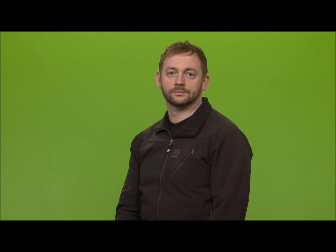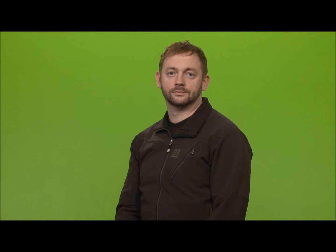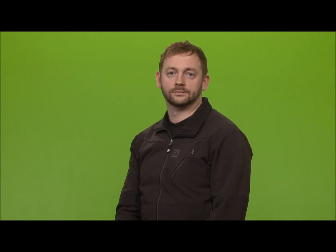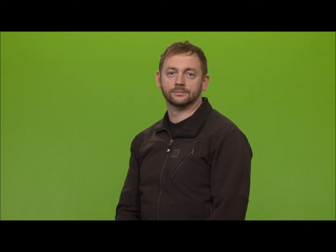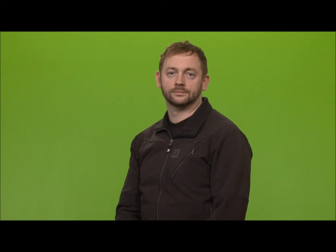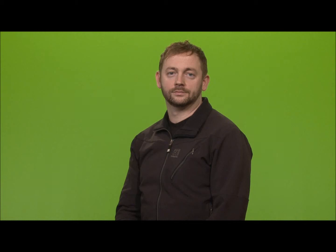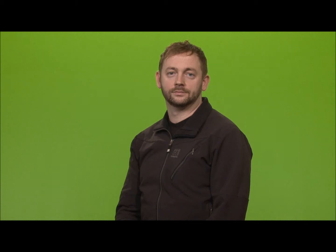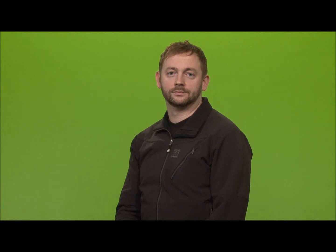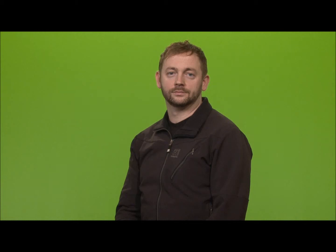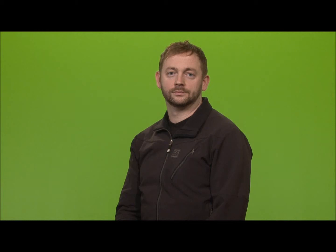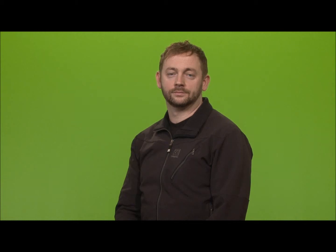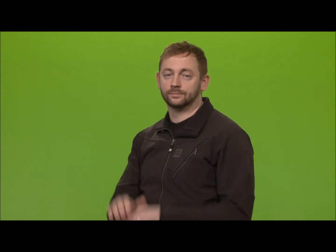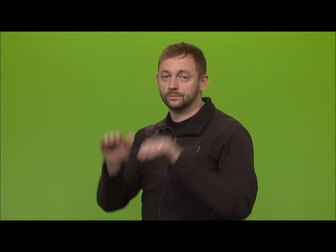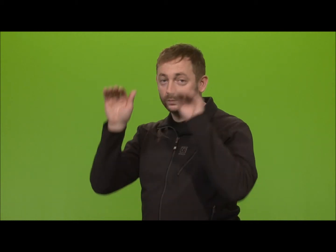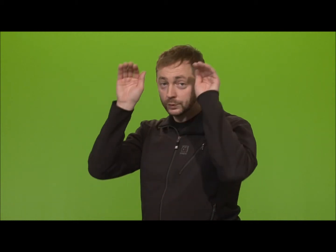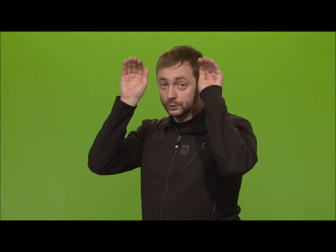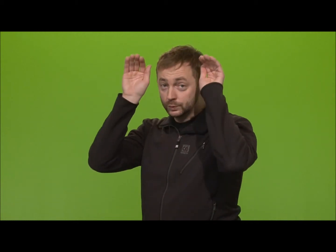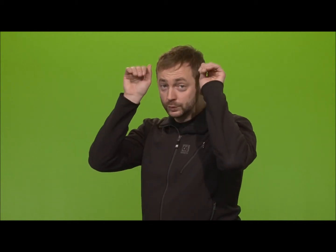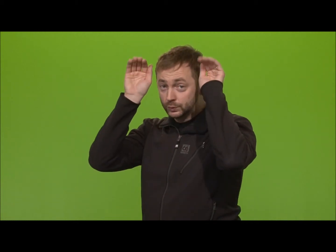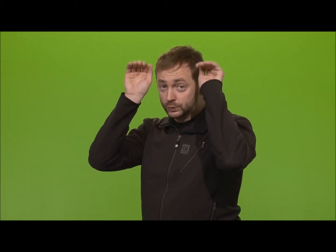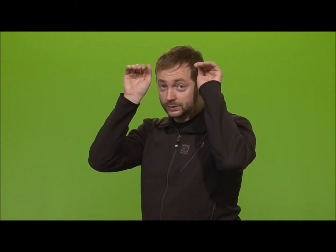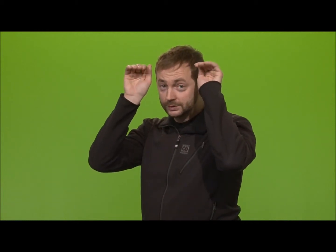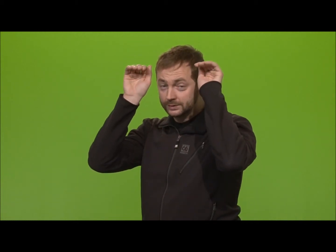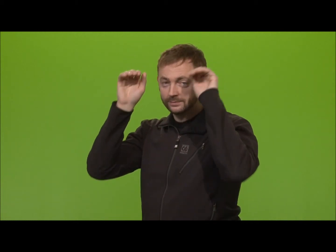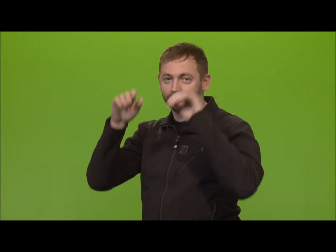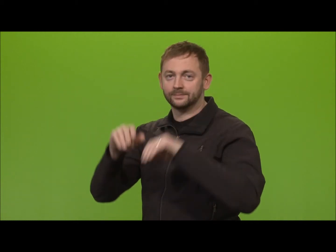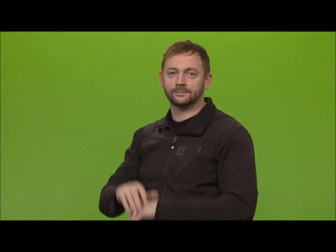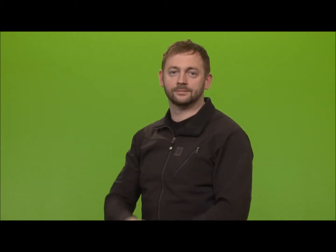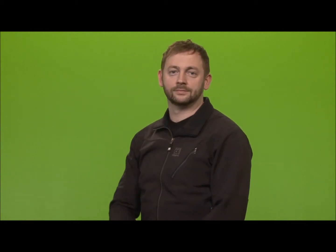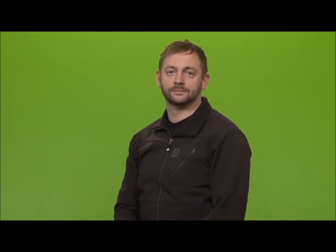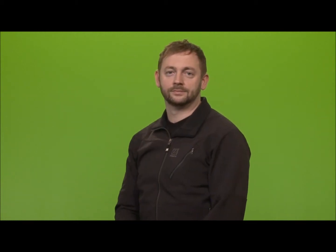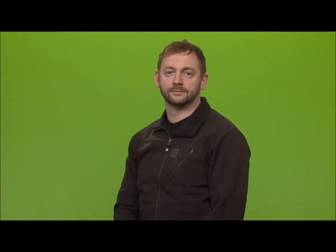mús dýr